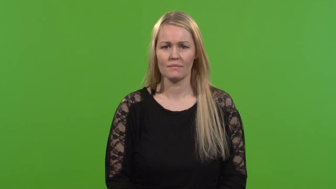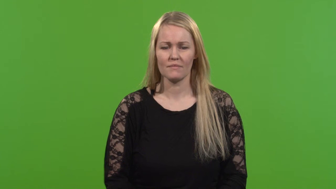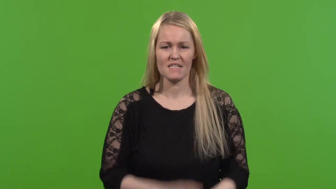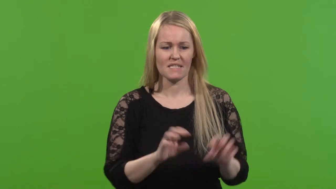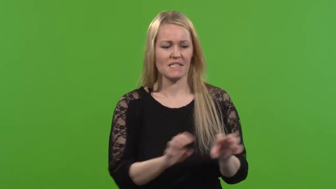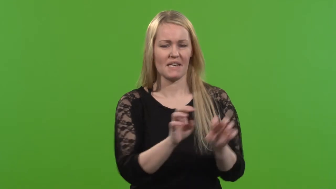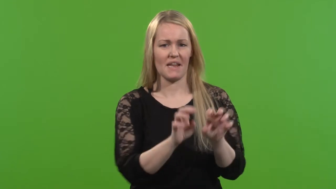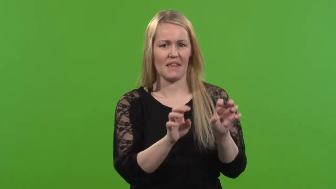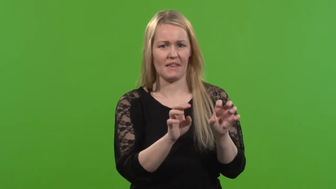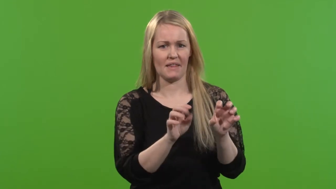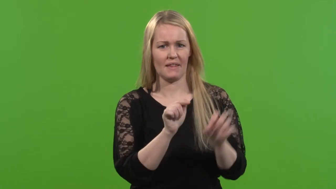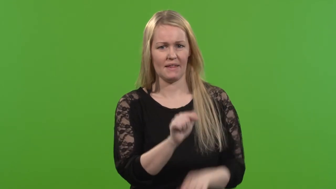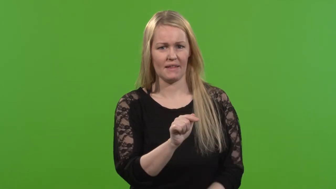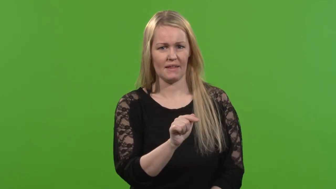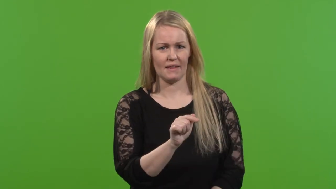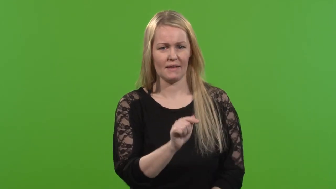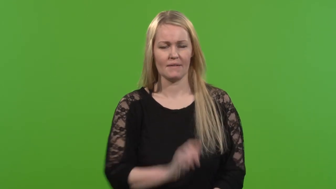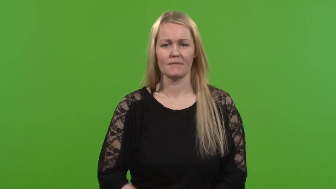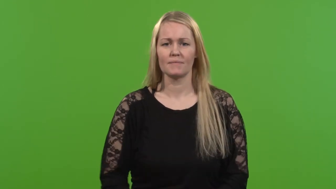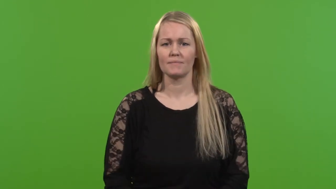Skreyting